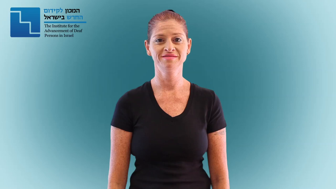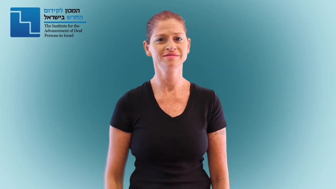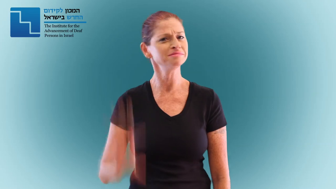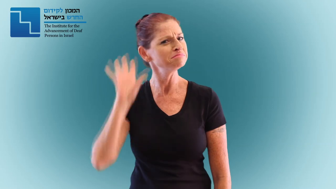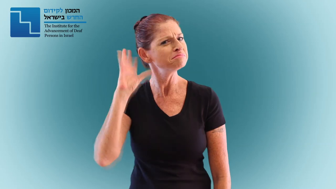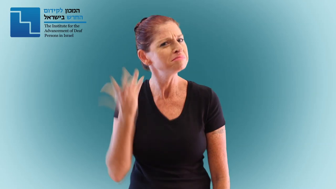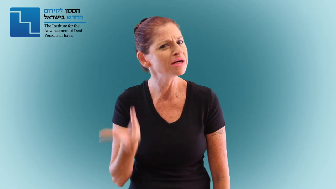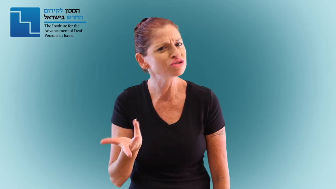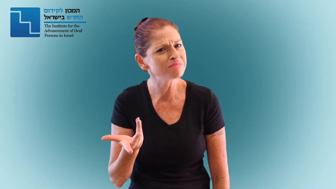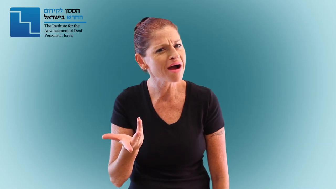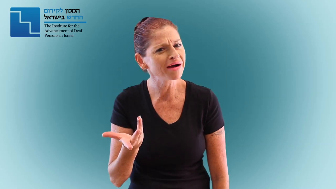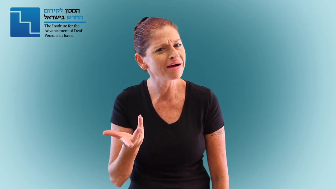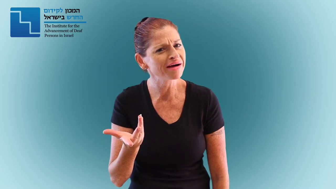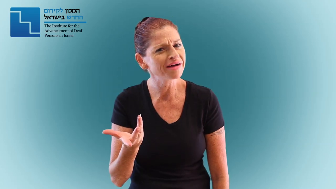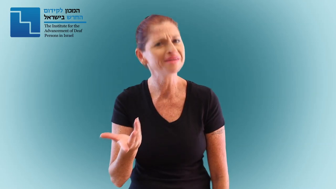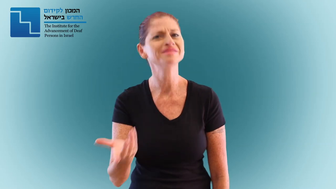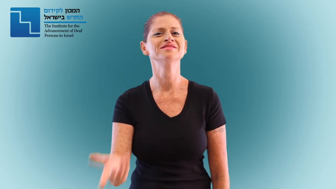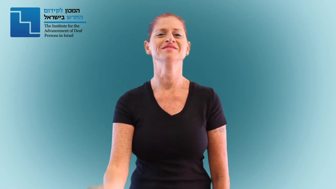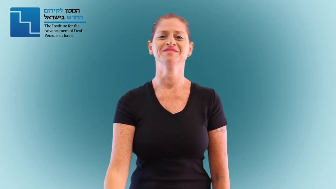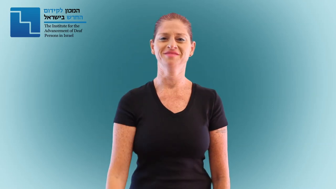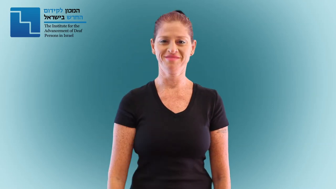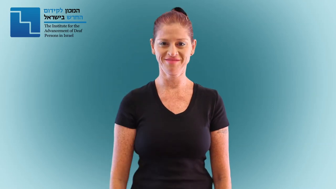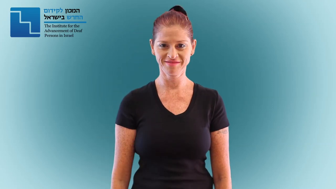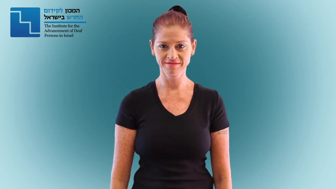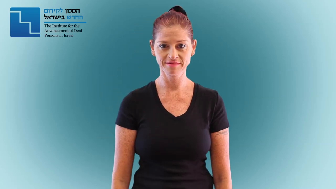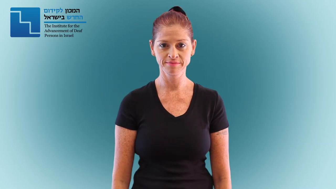מה נשמע